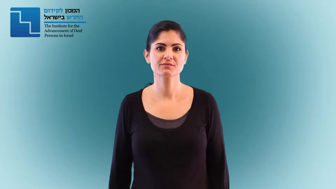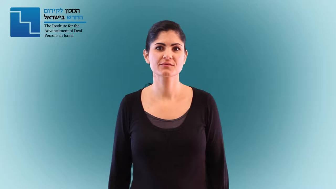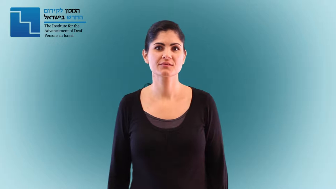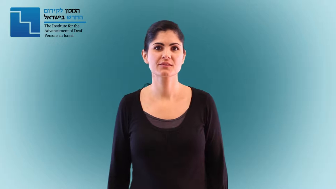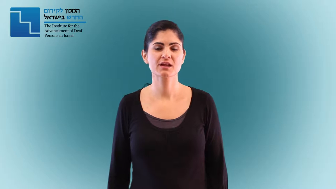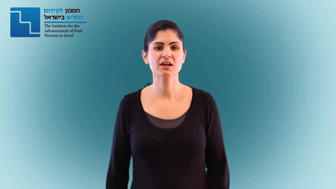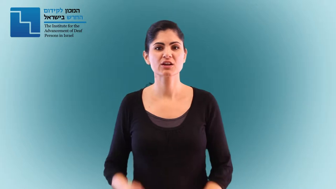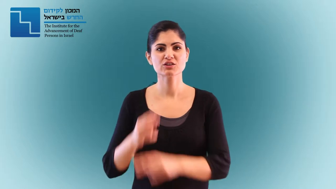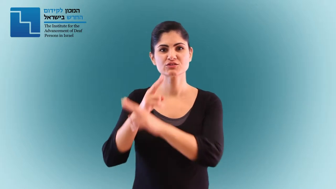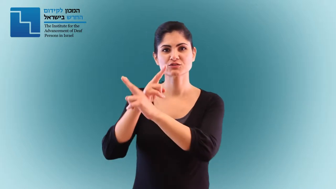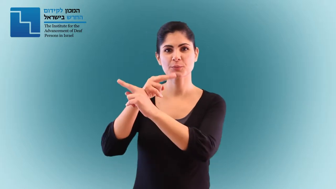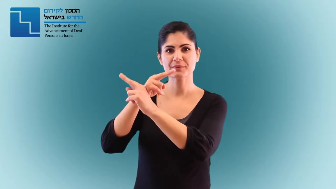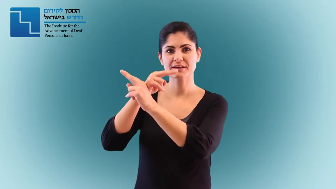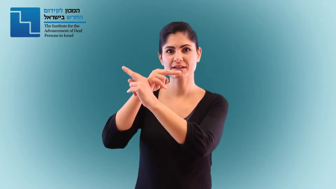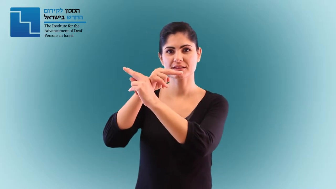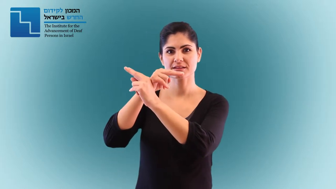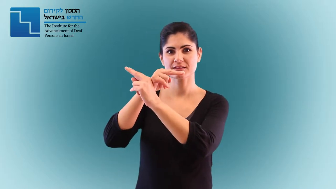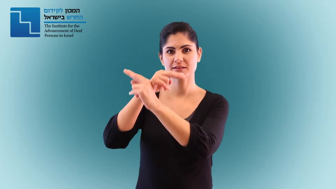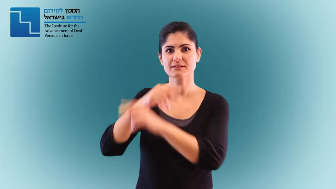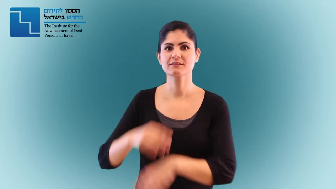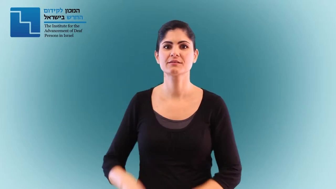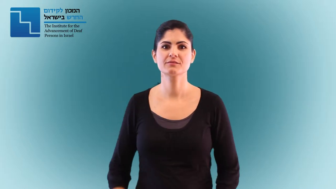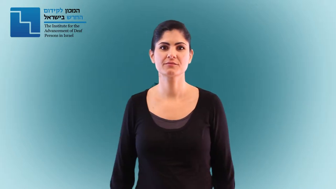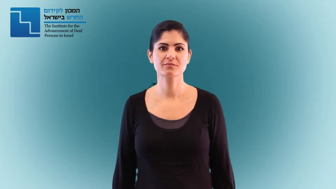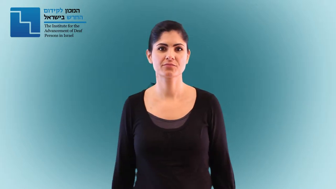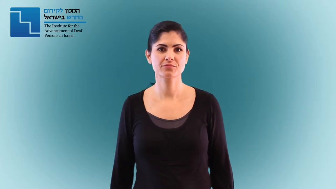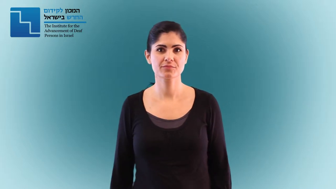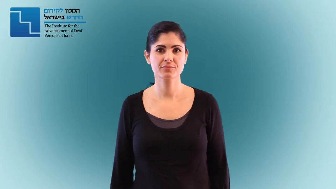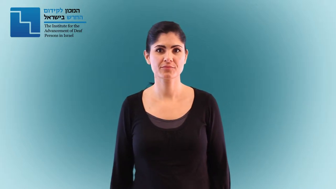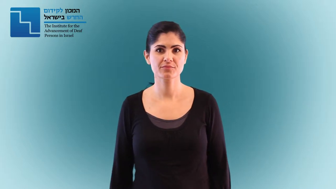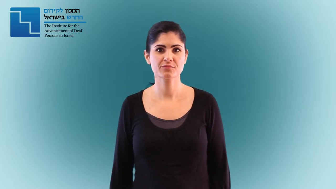שפירית